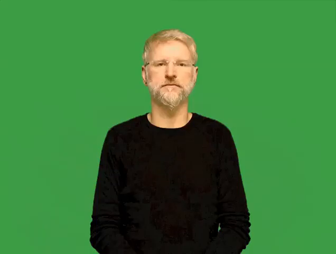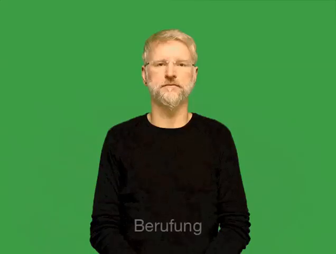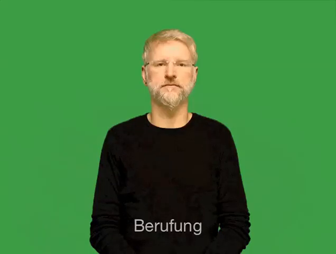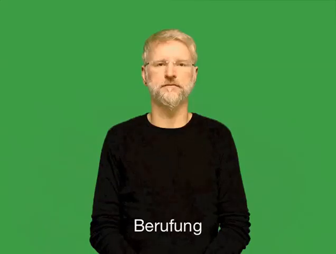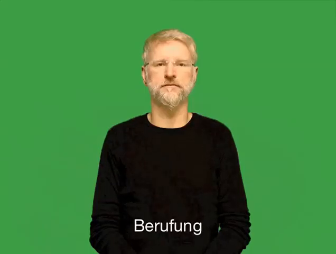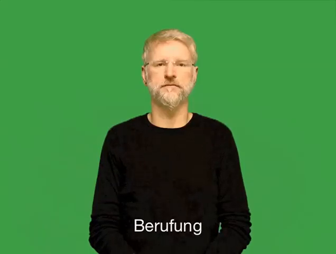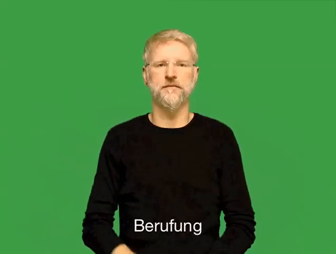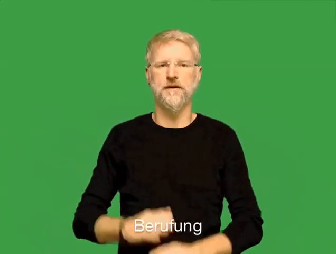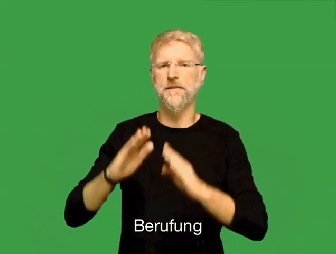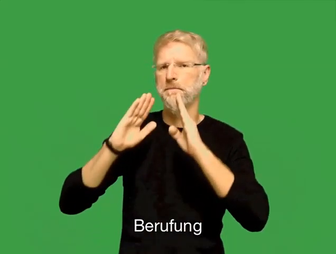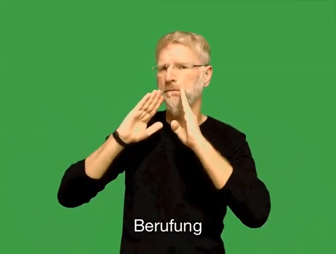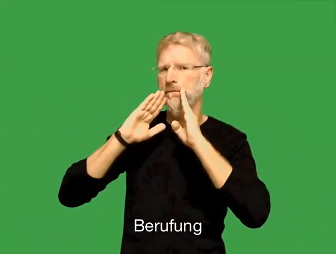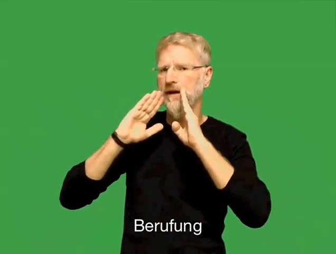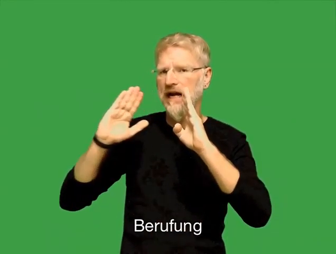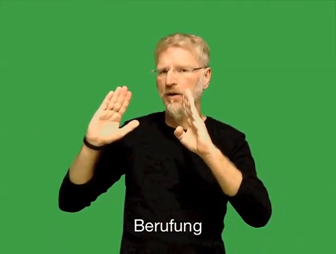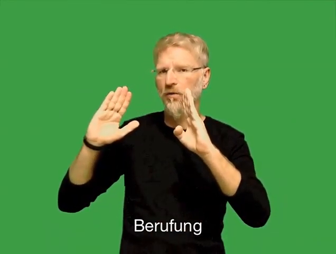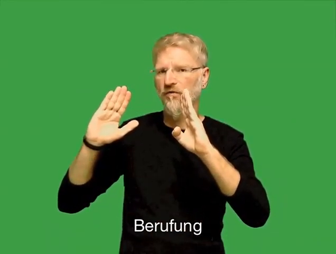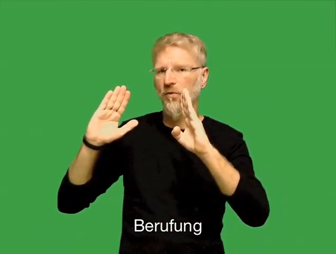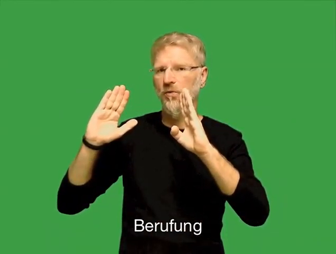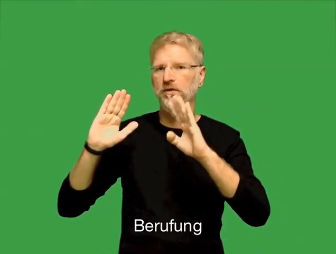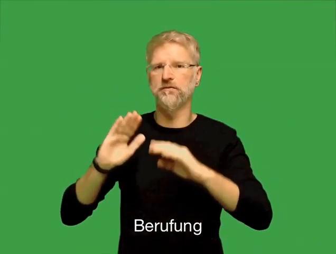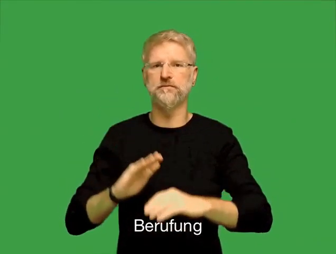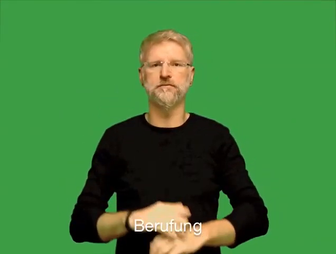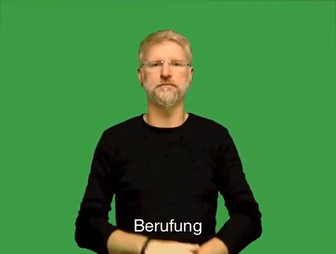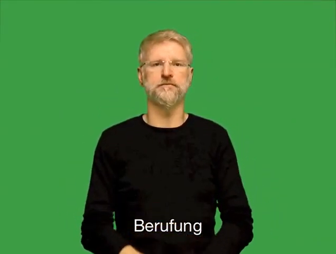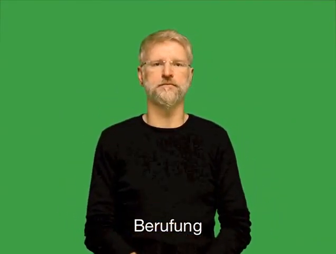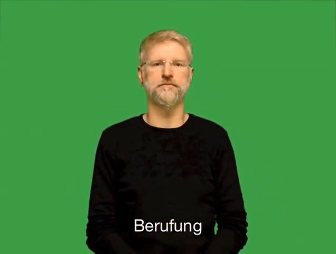Berufung